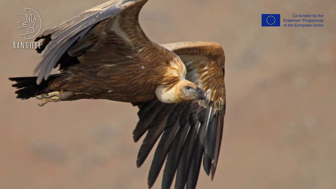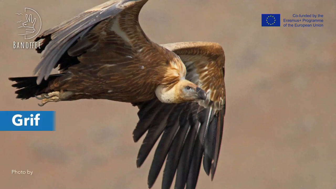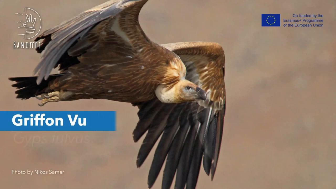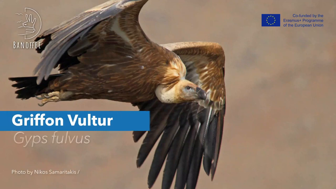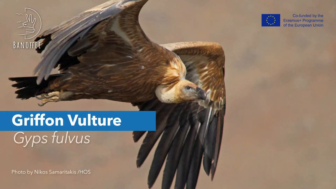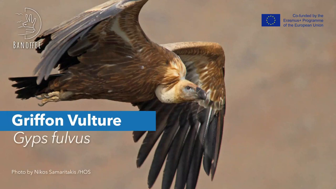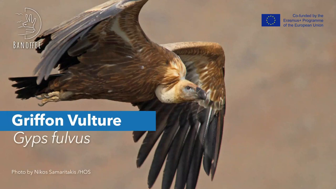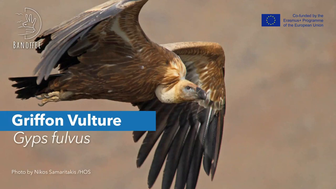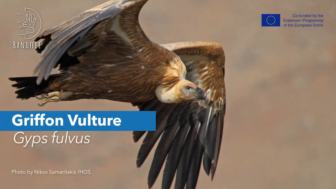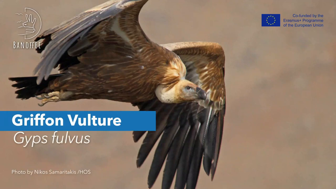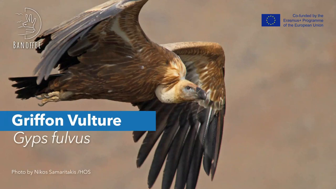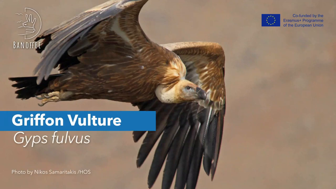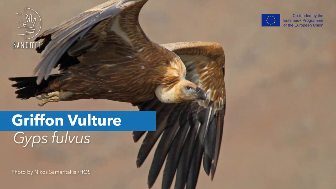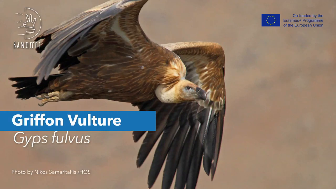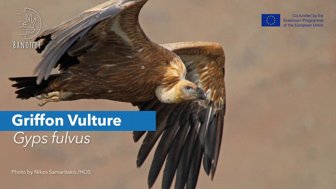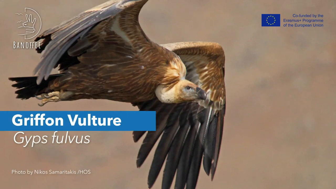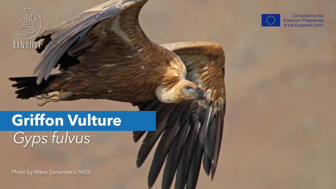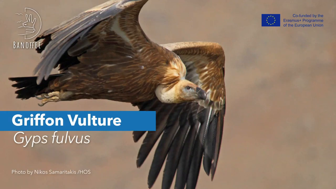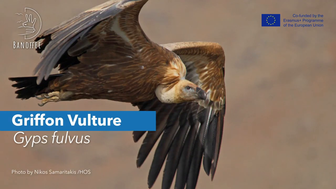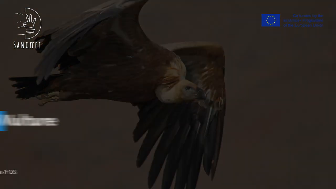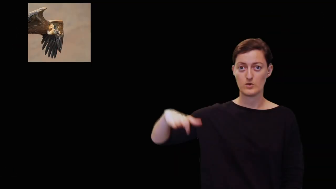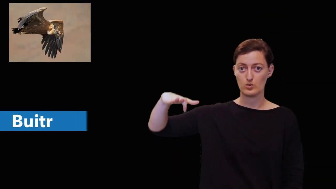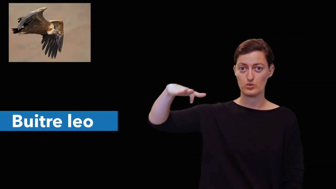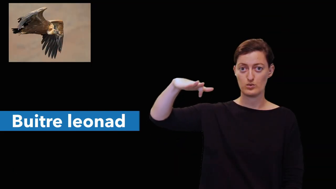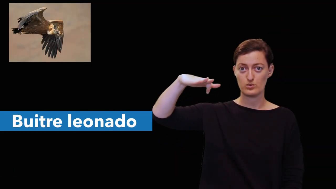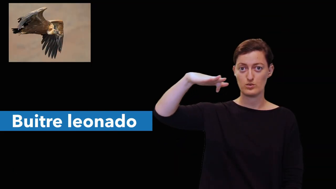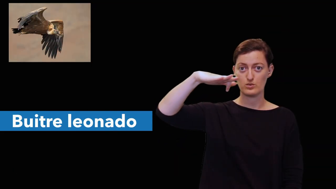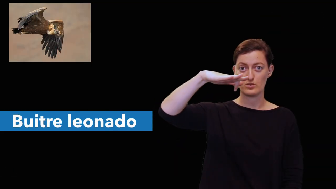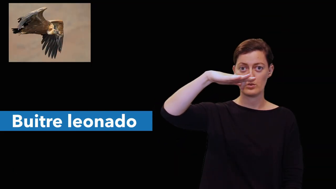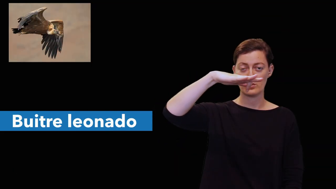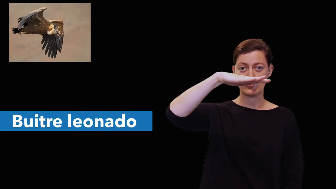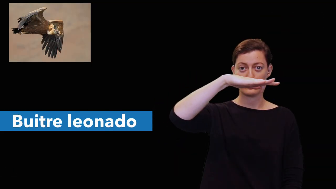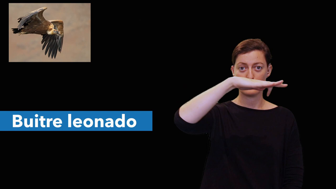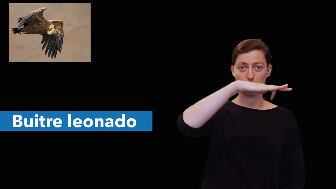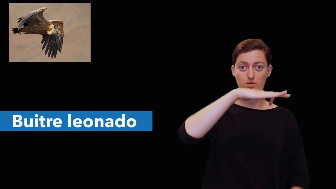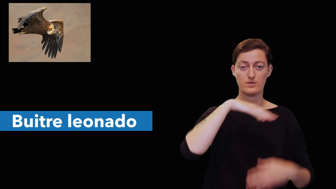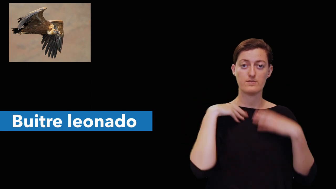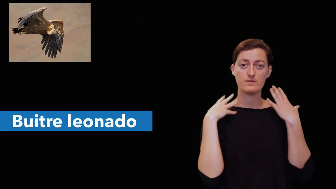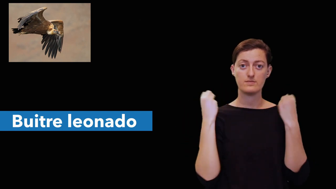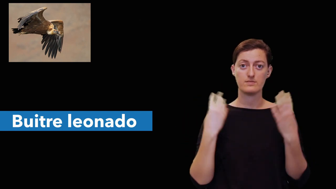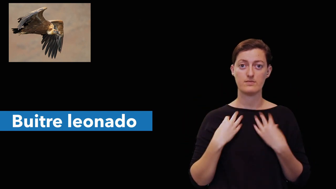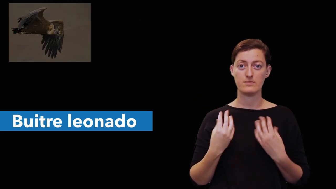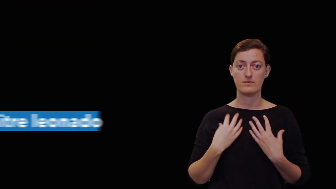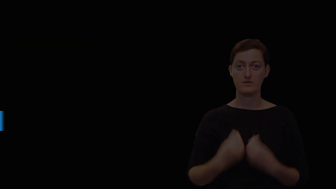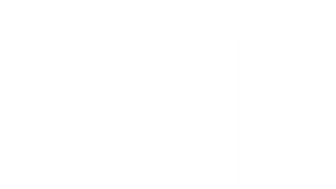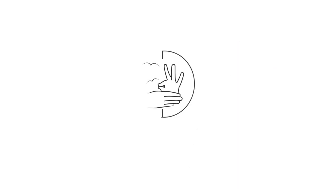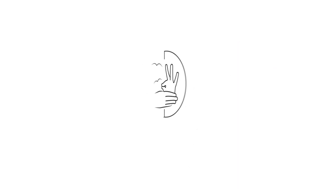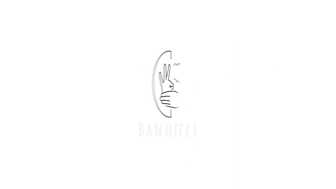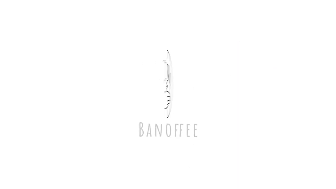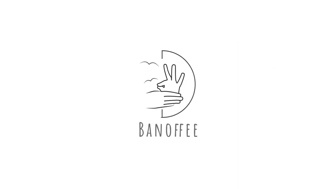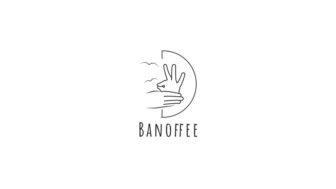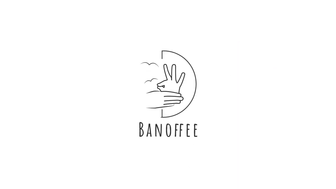Buitre leonado